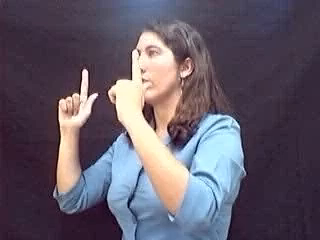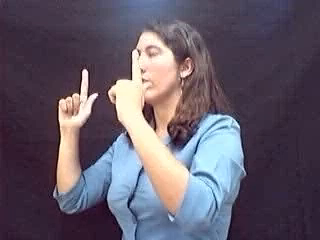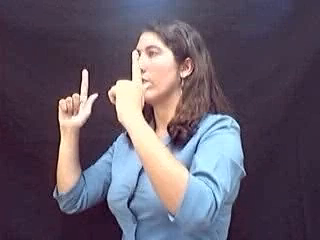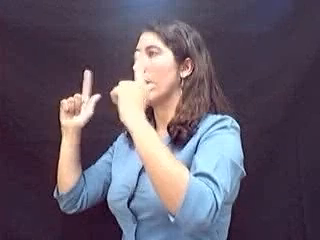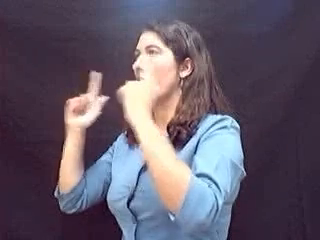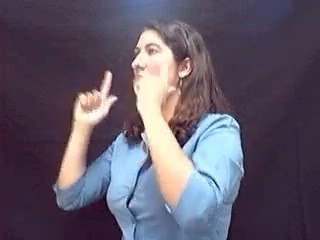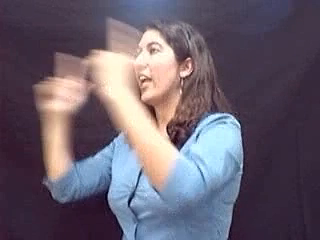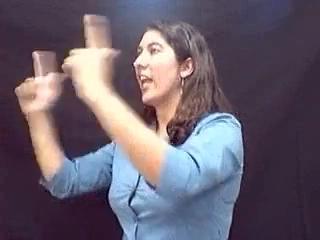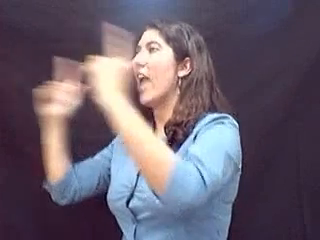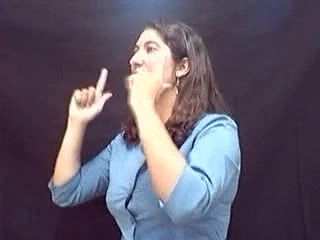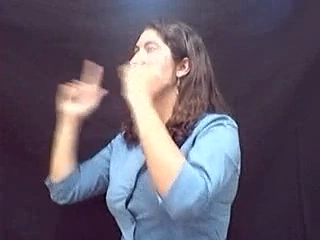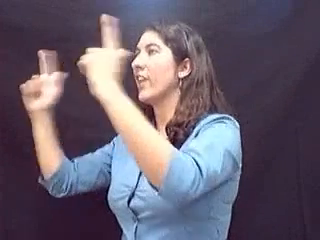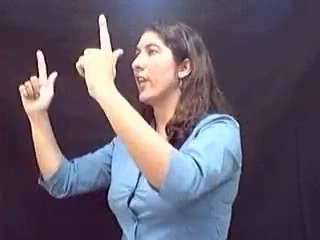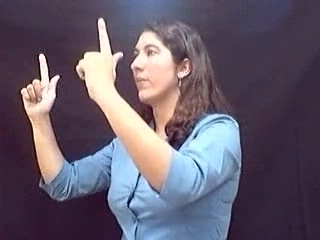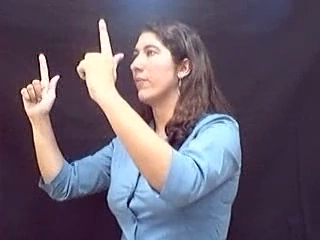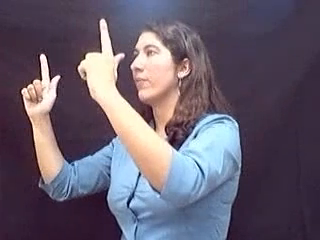greve